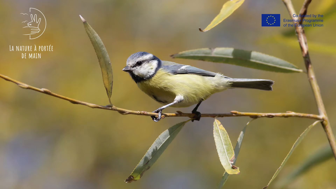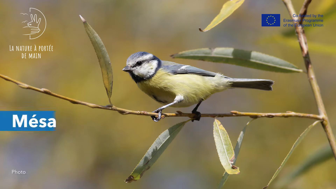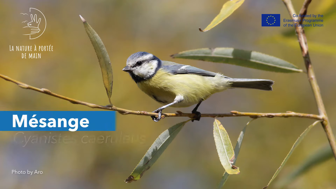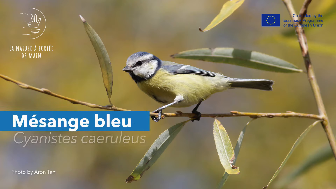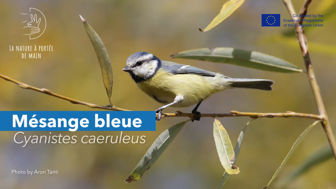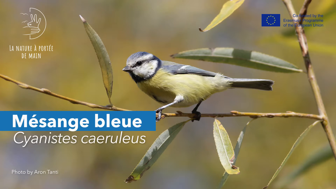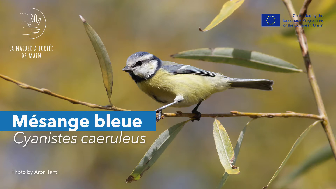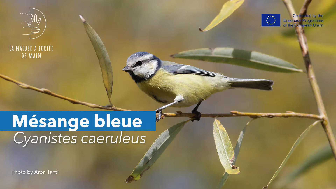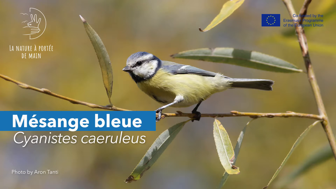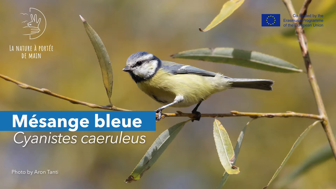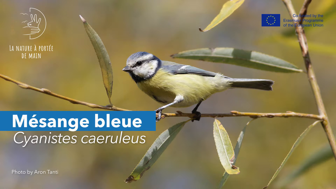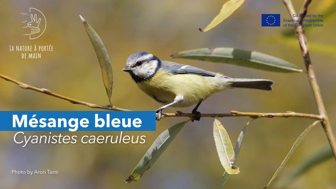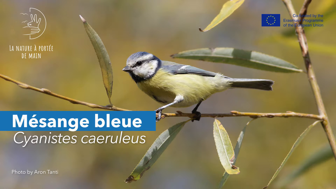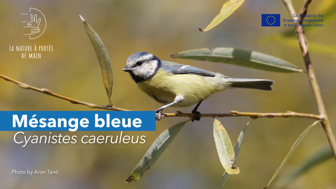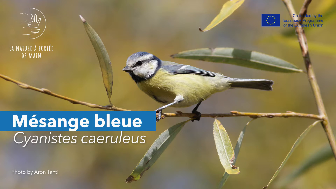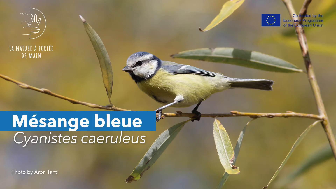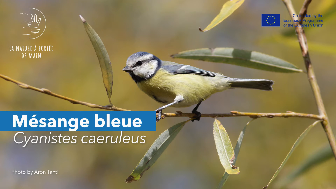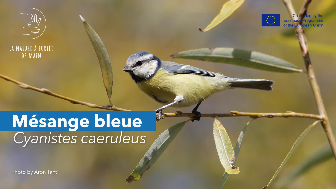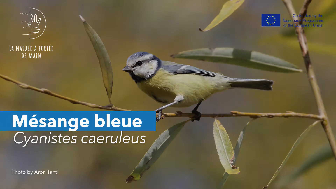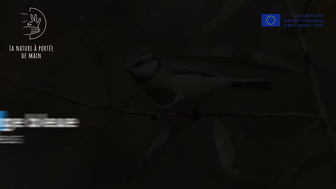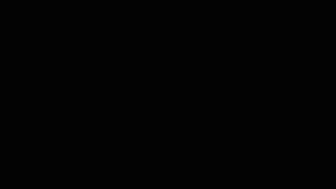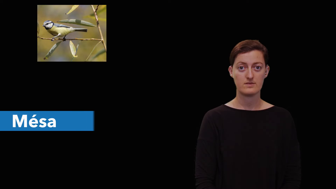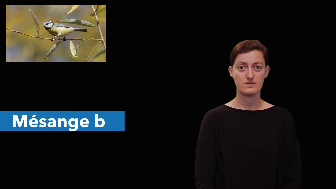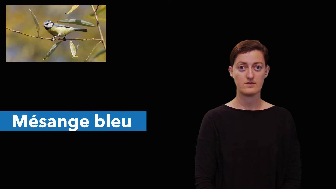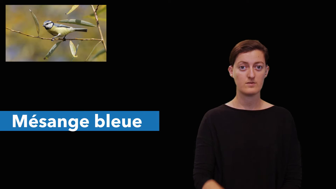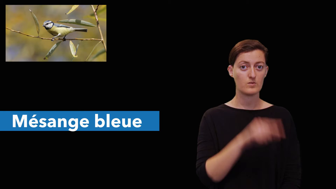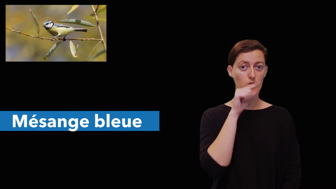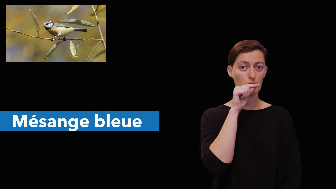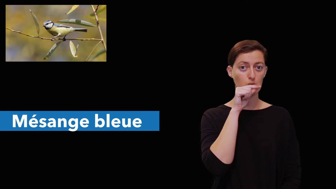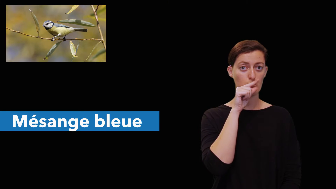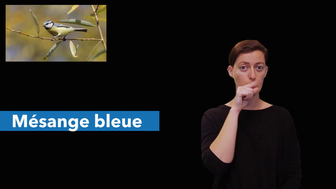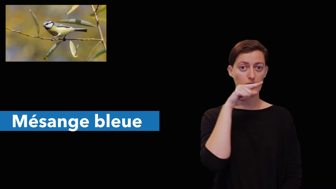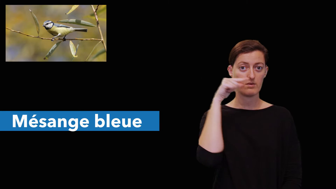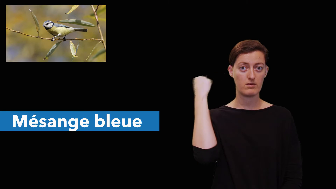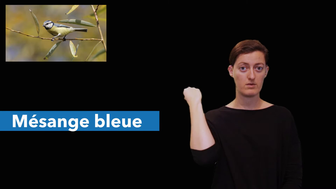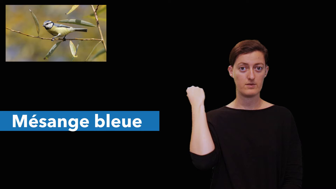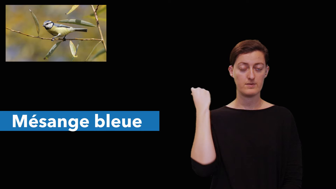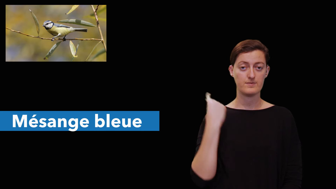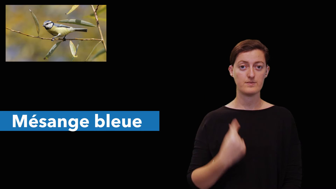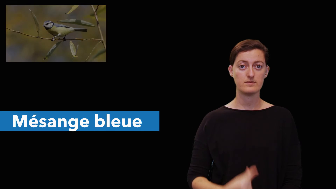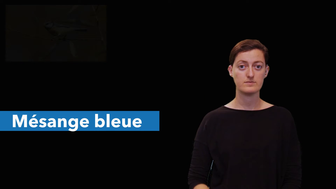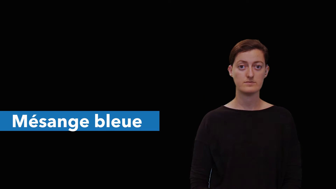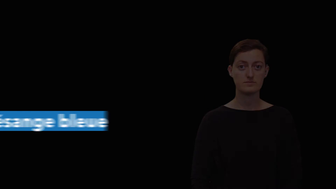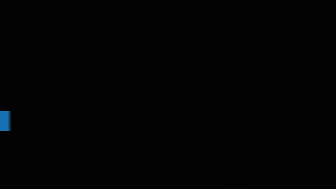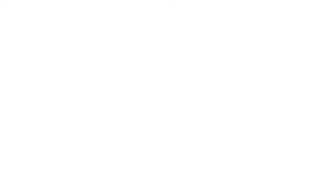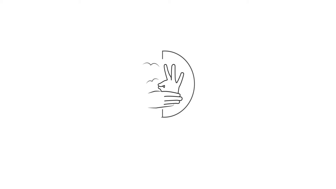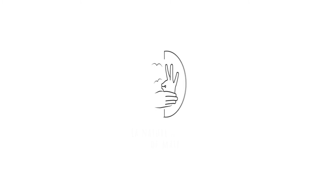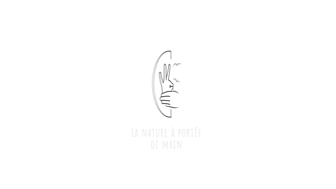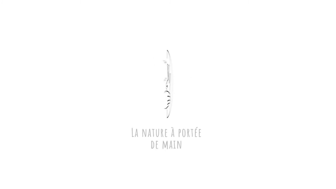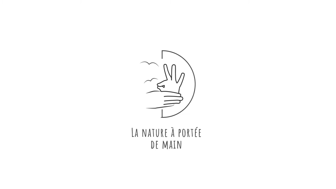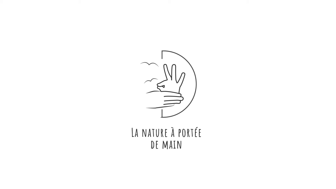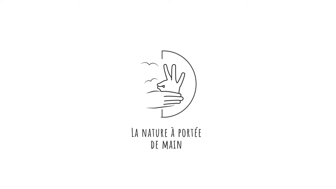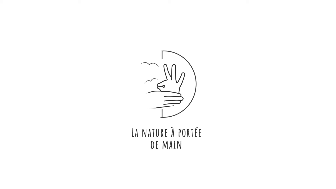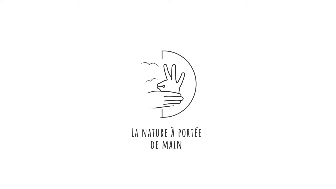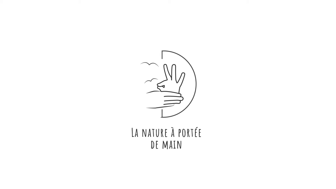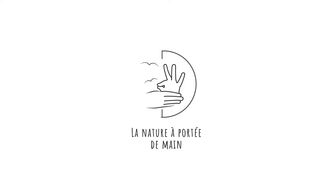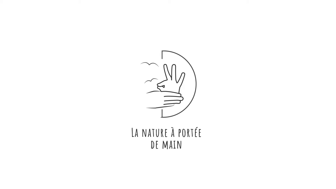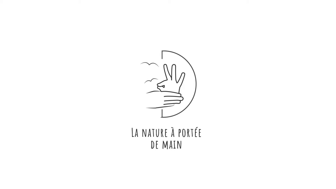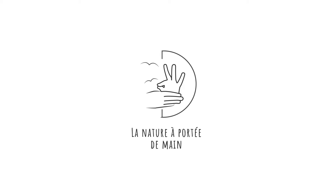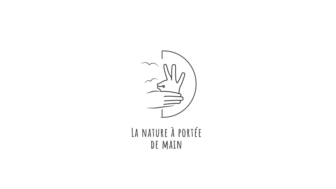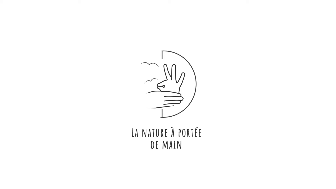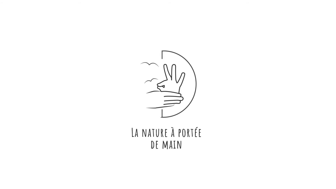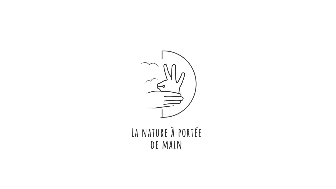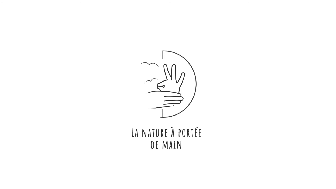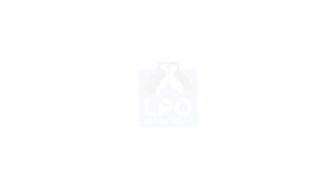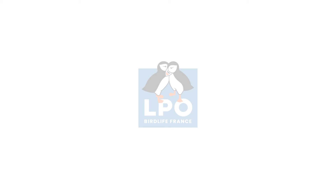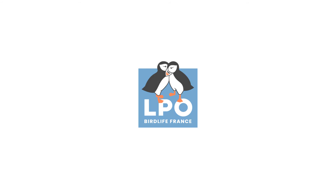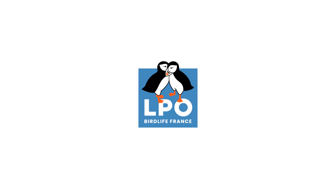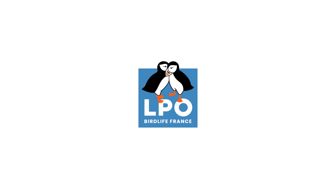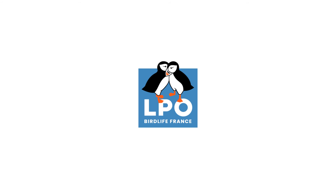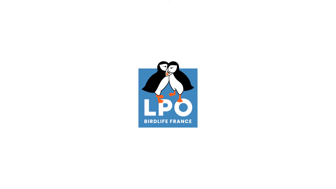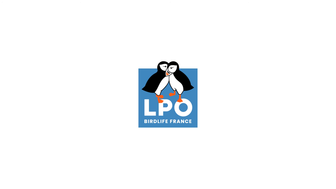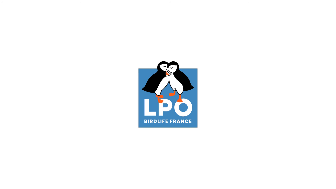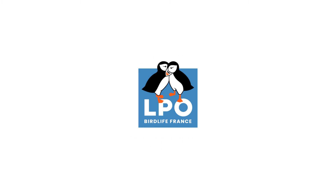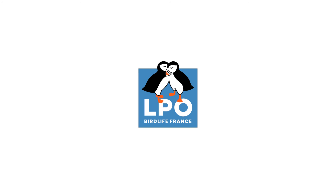Mésange bleue